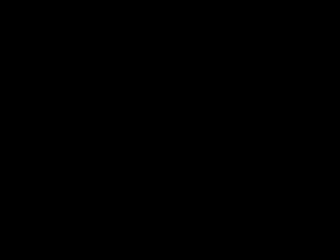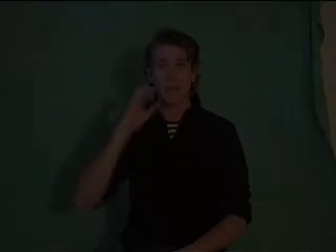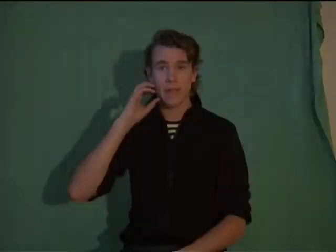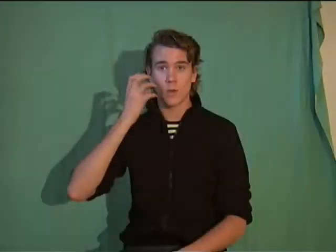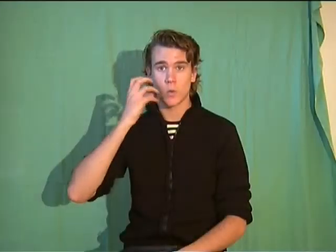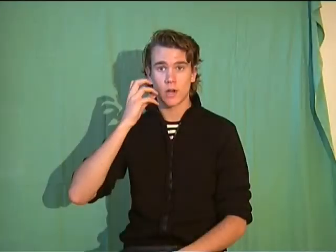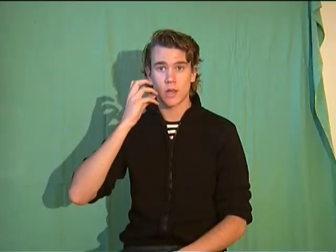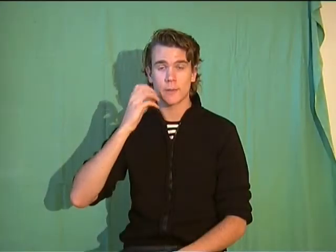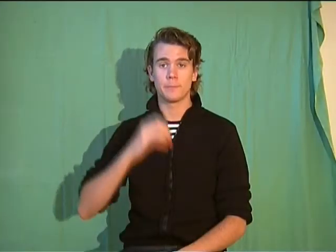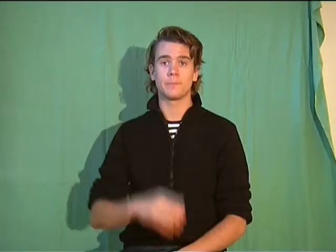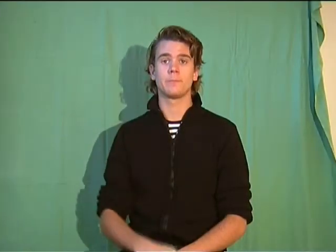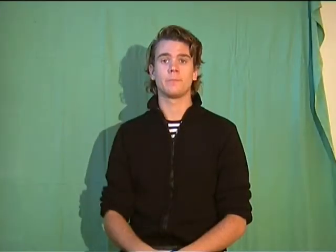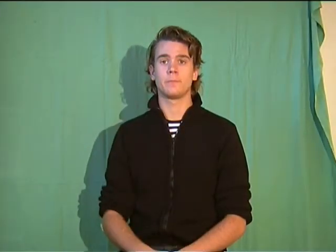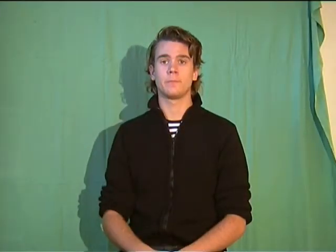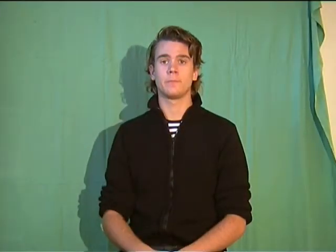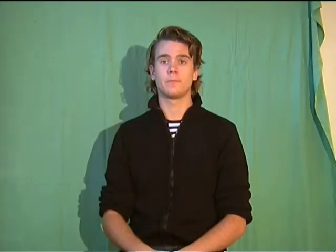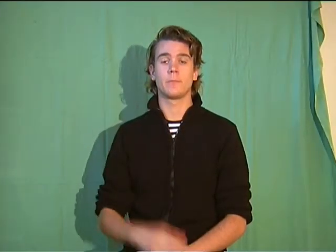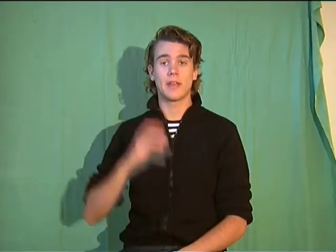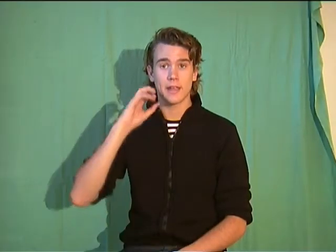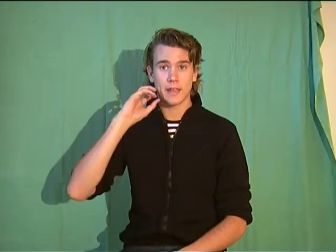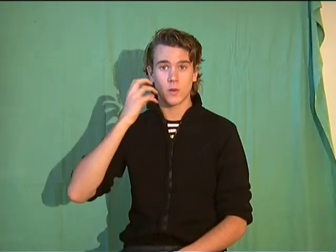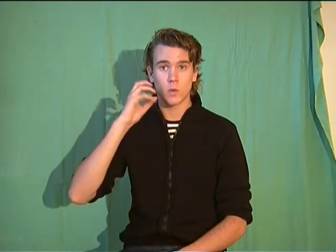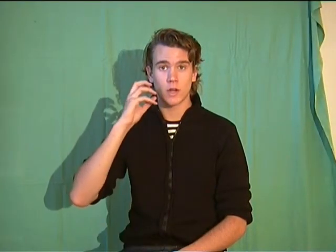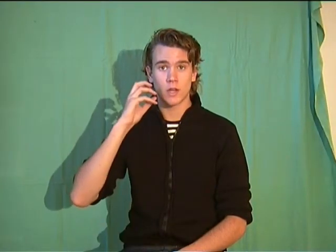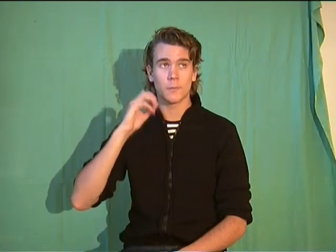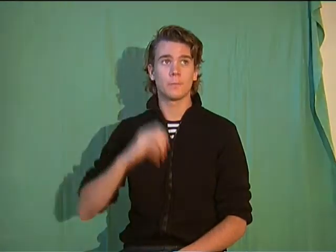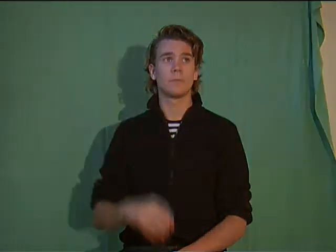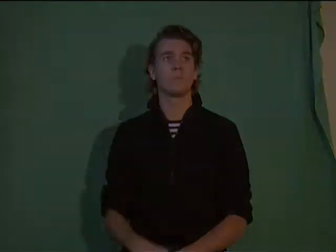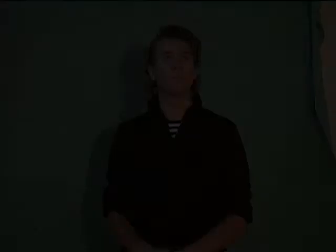Ekorre